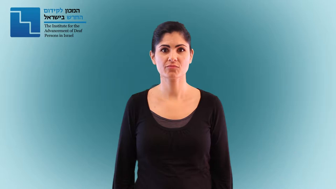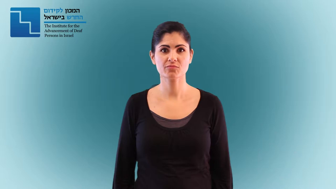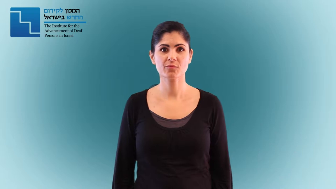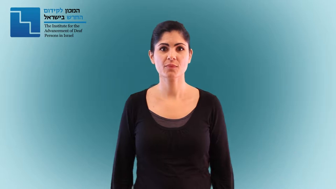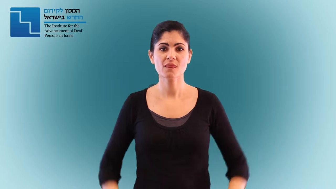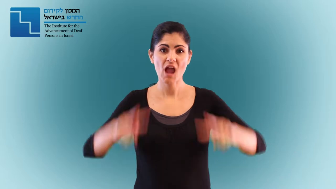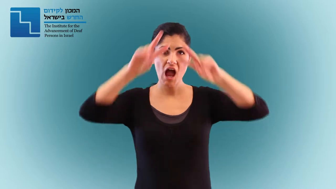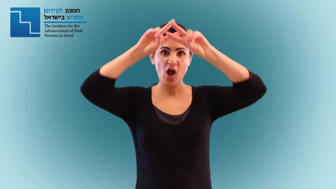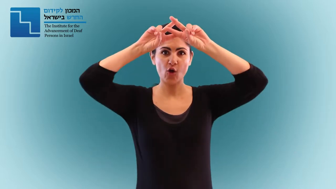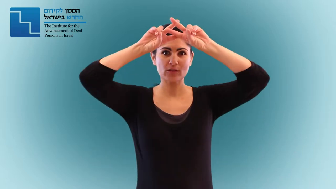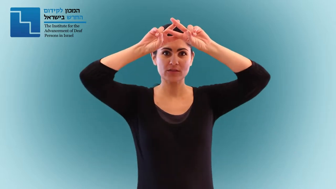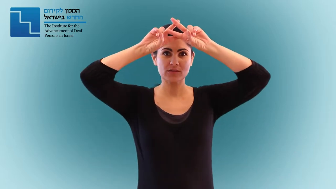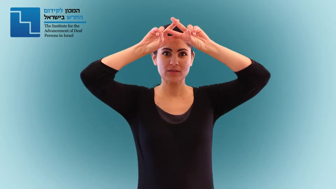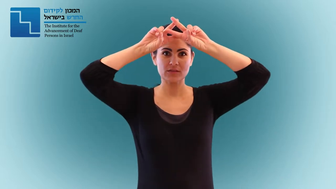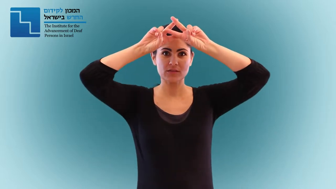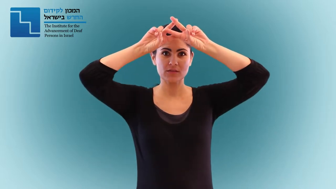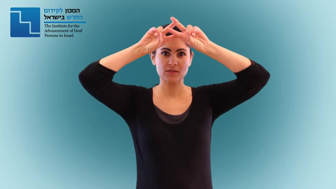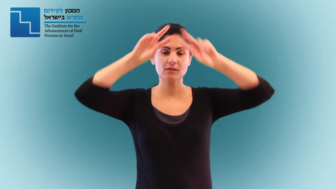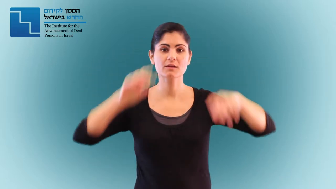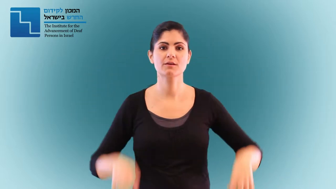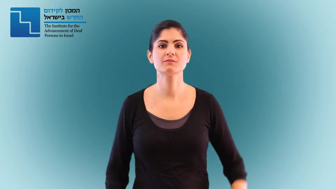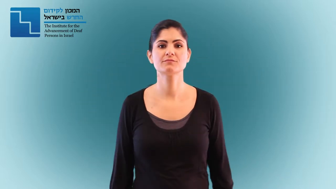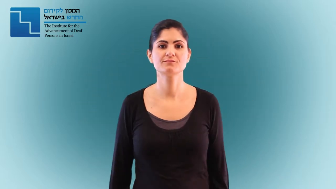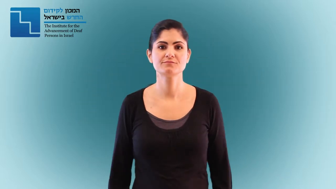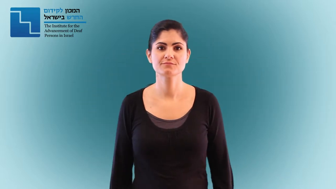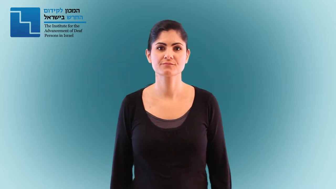אחות